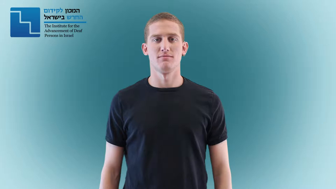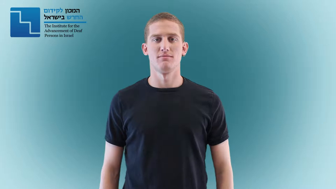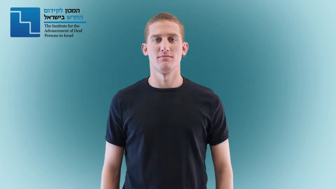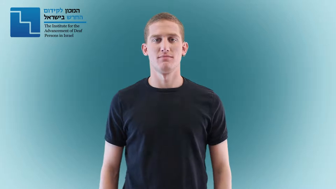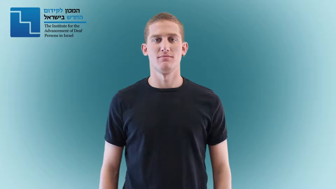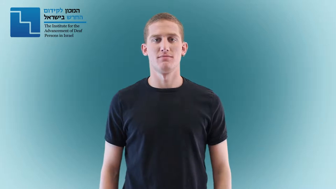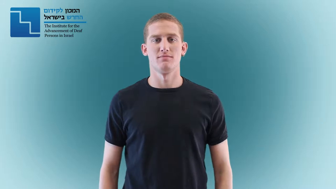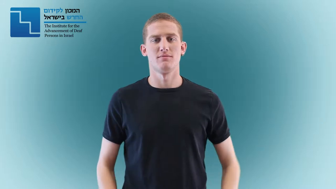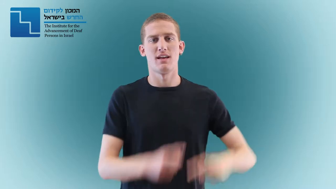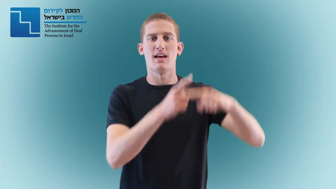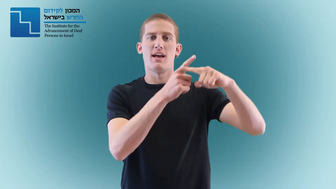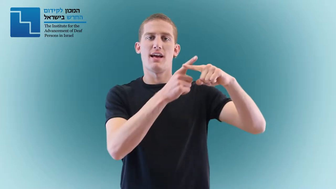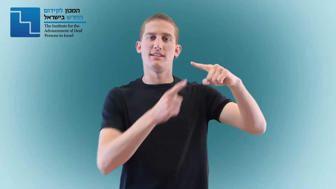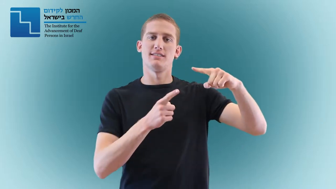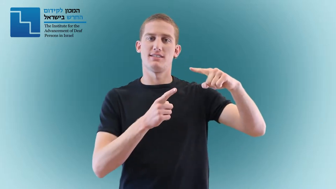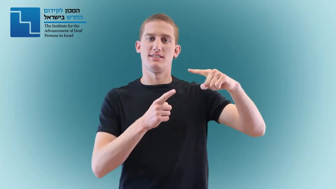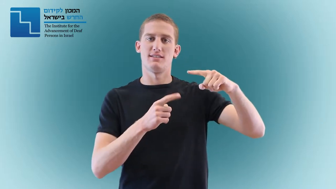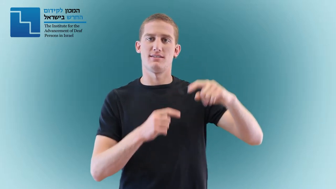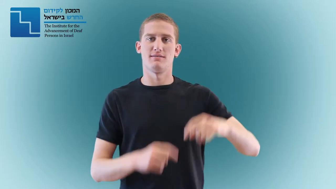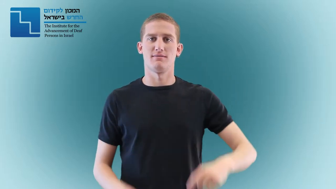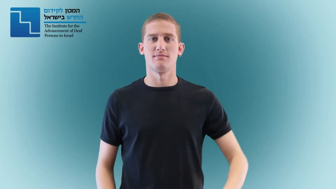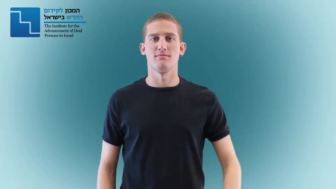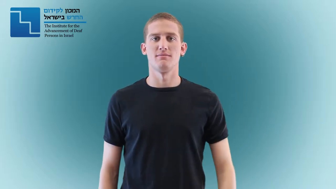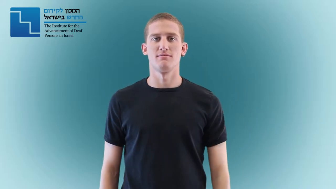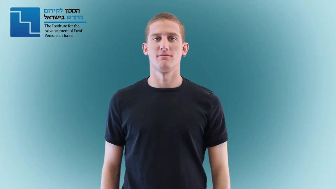חצי